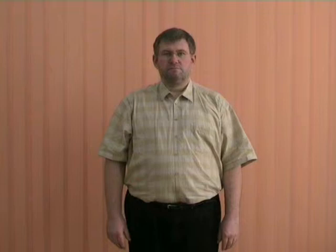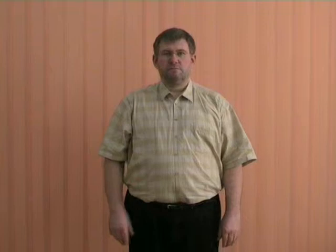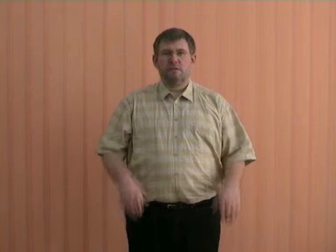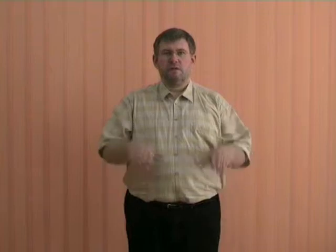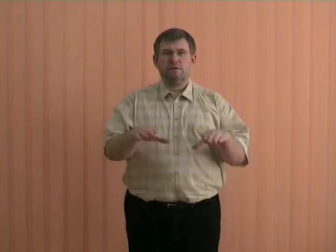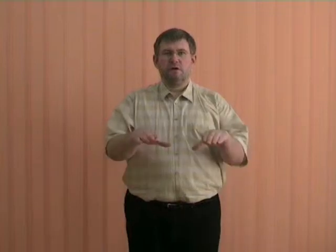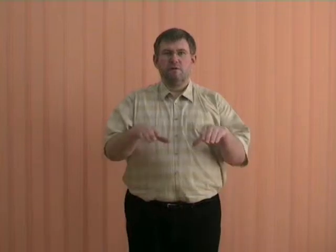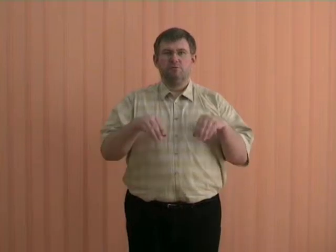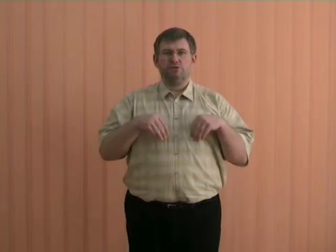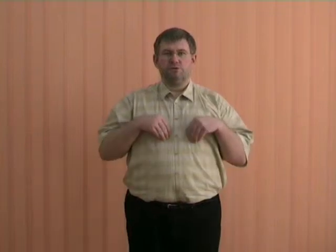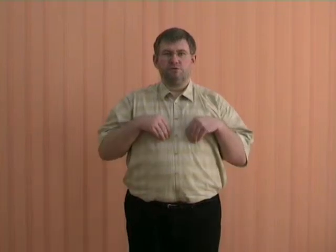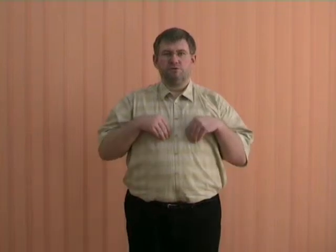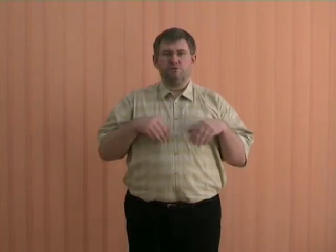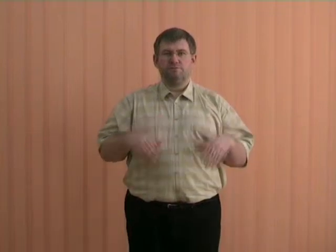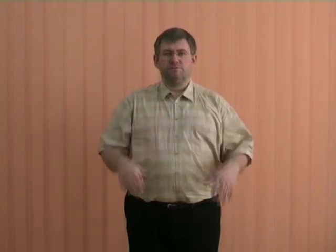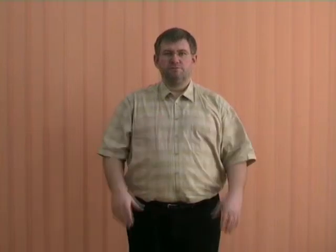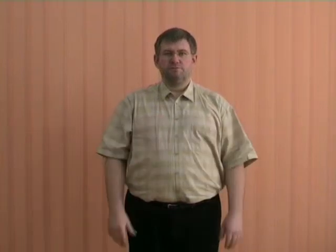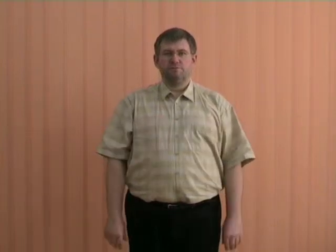przyjąć